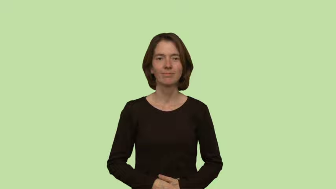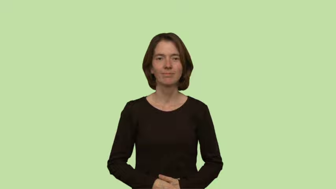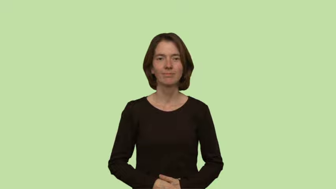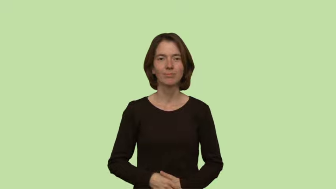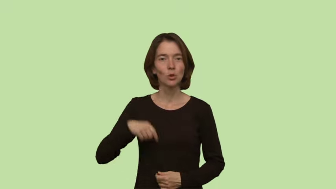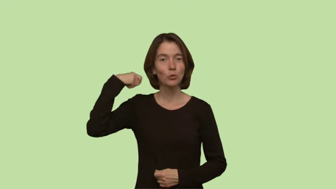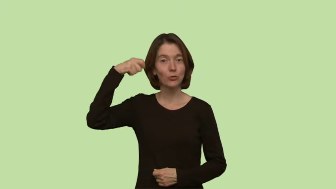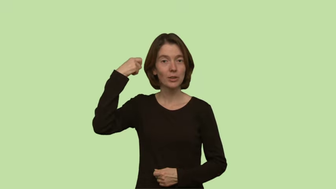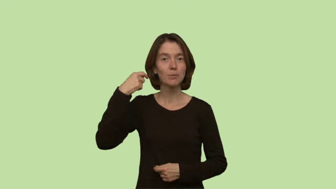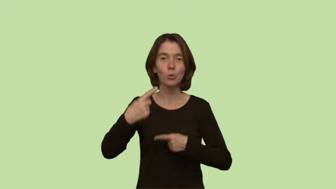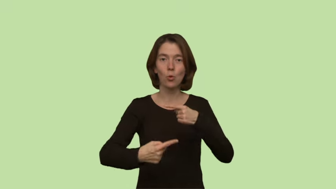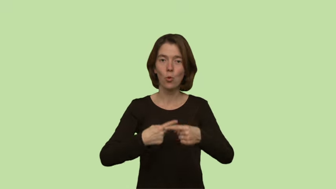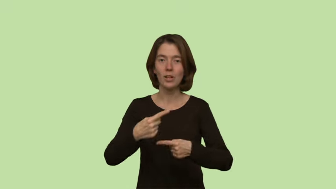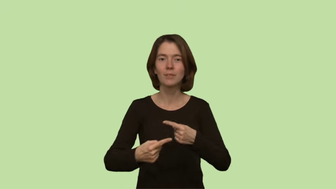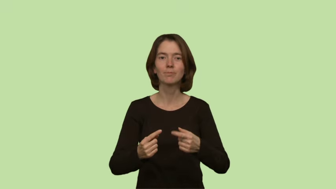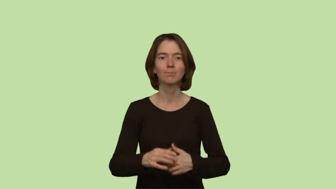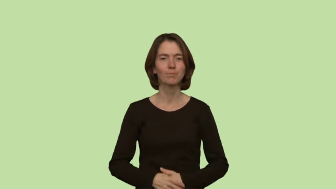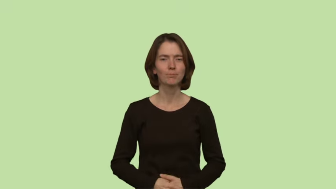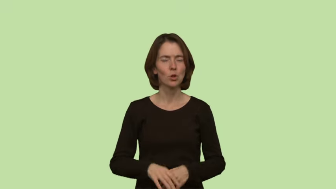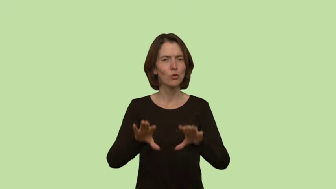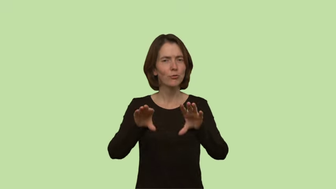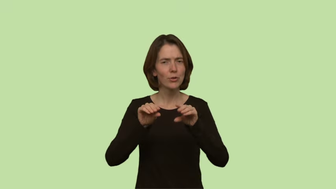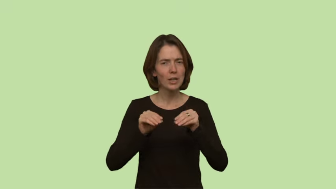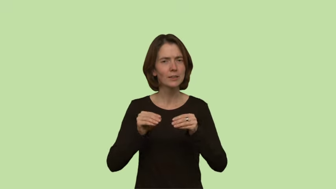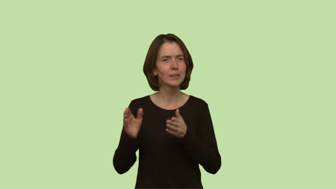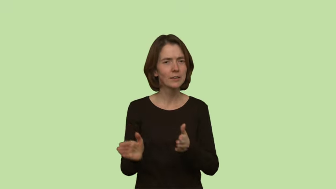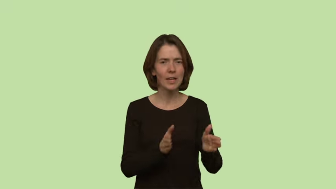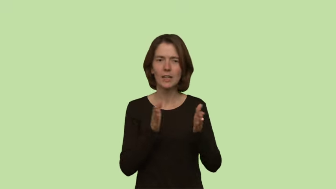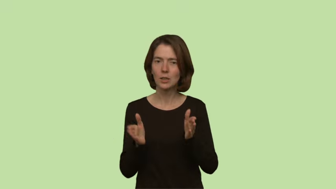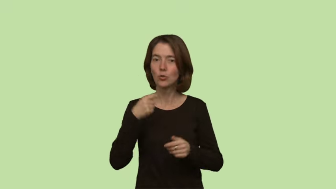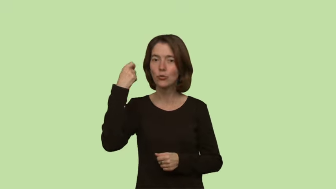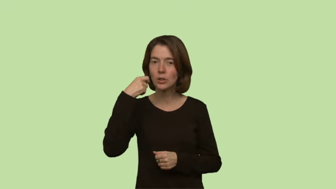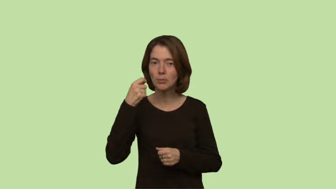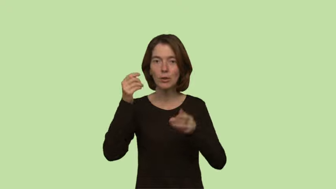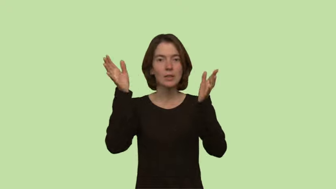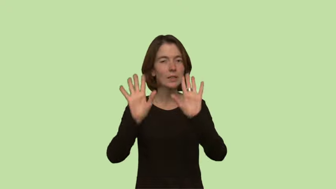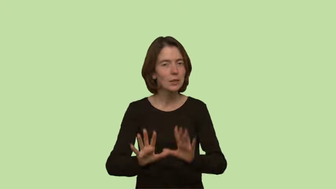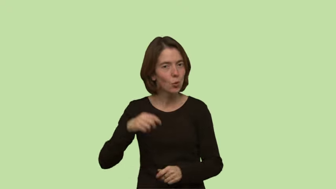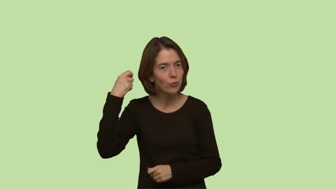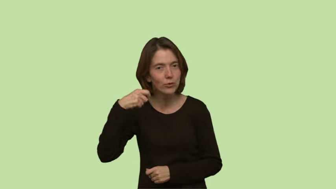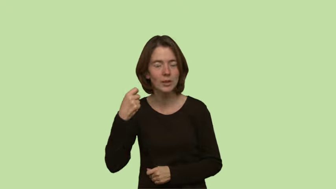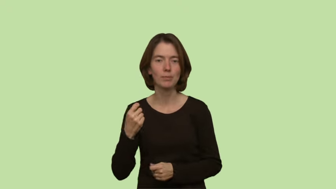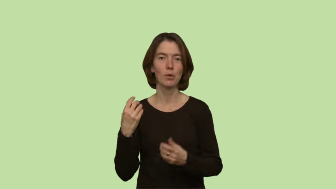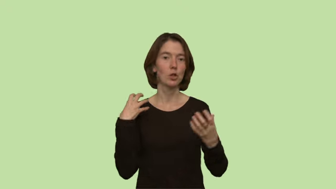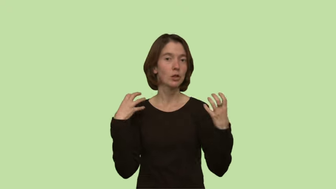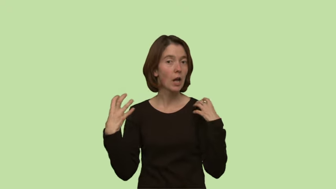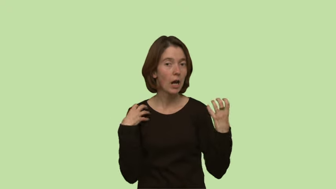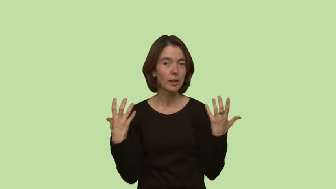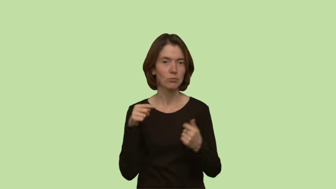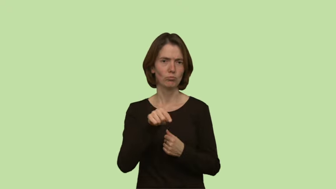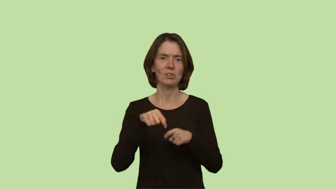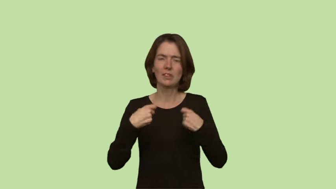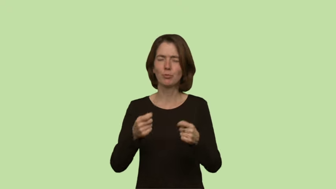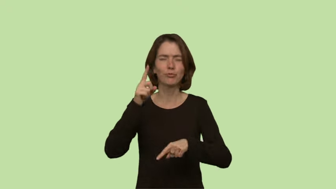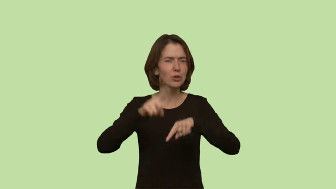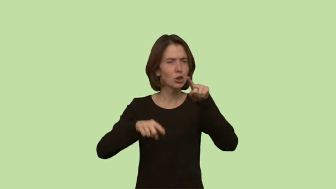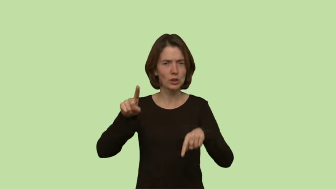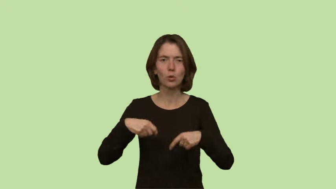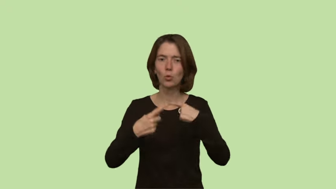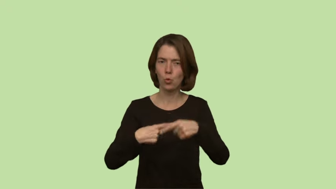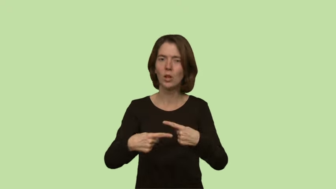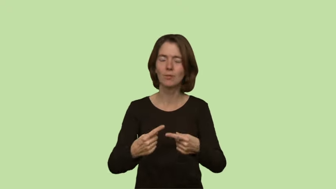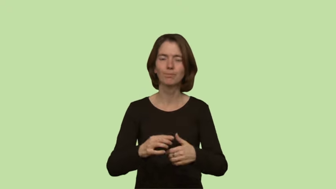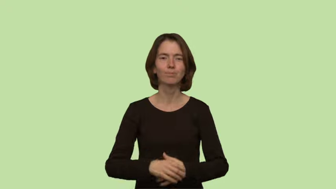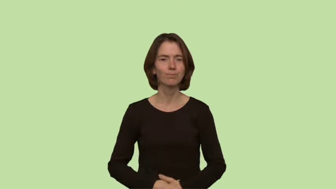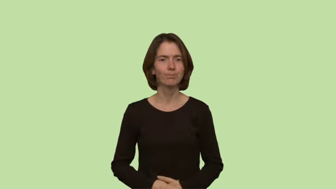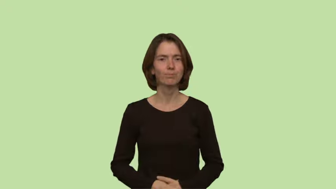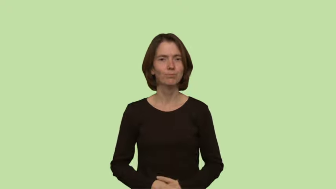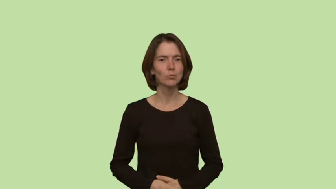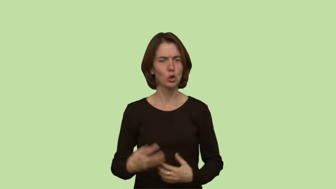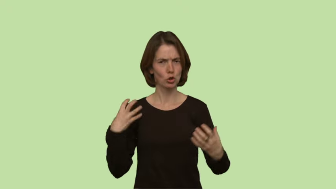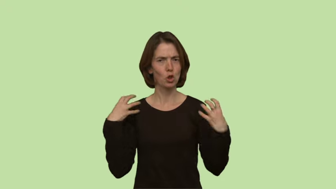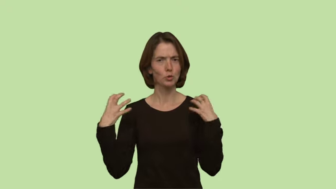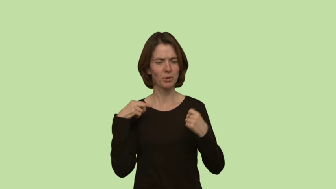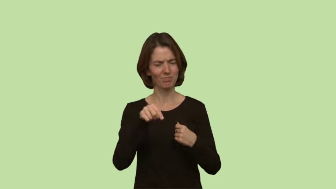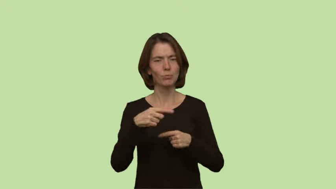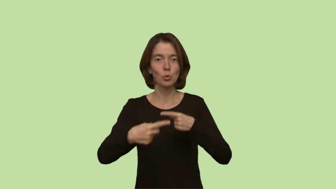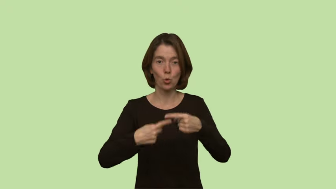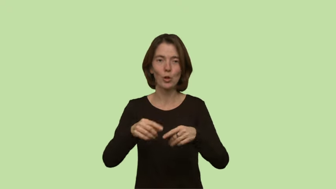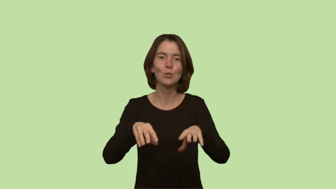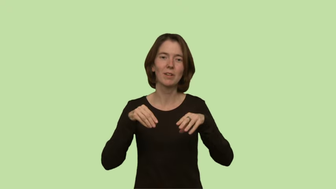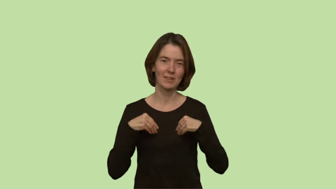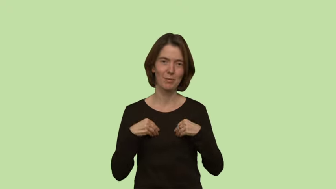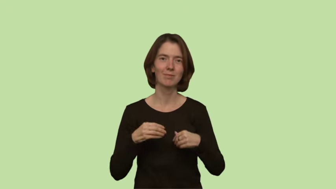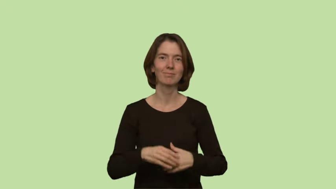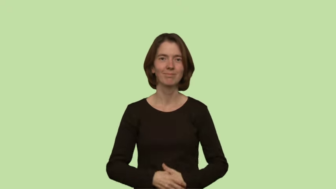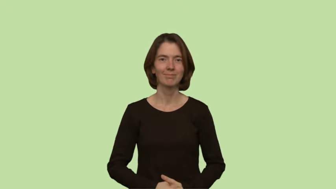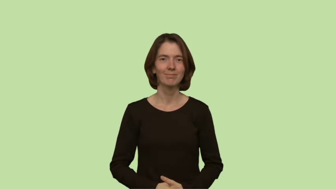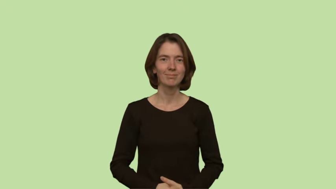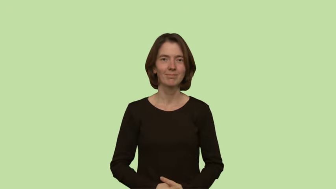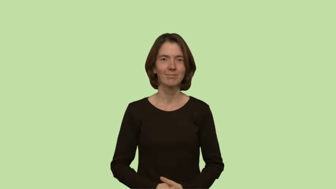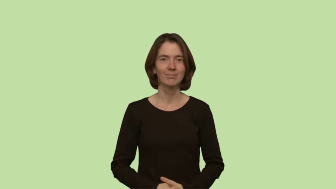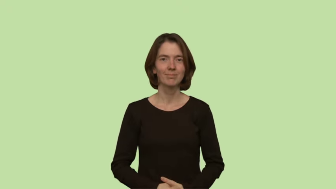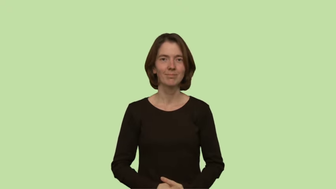Rolle